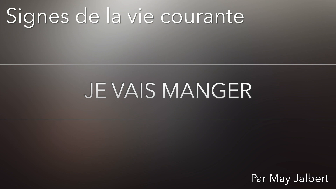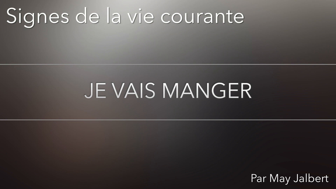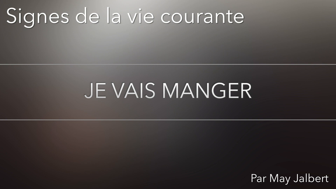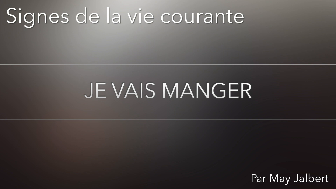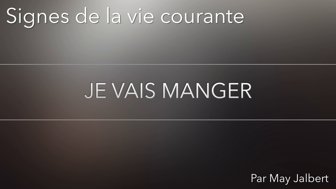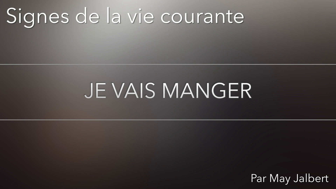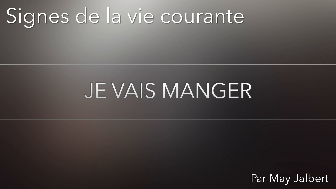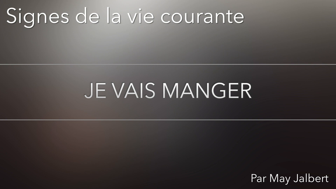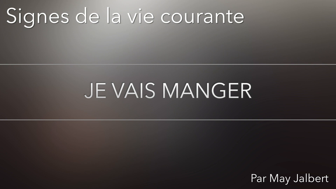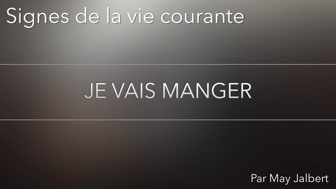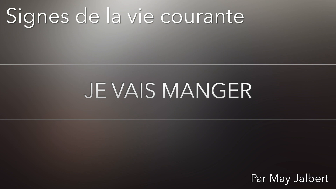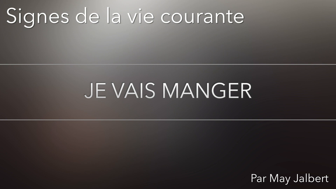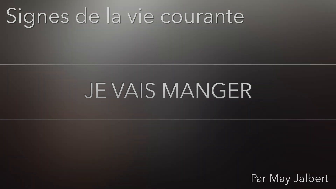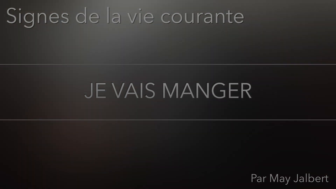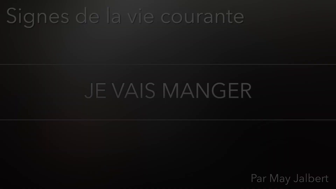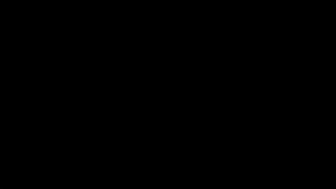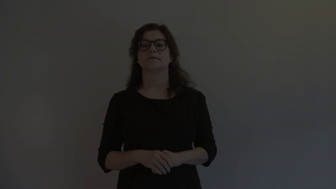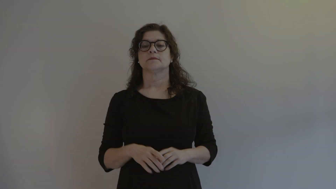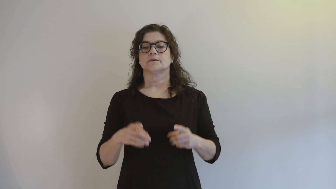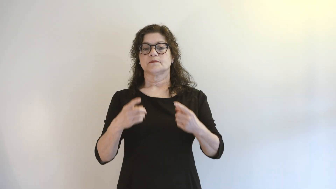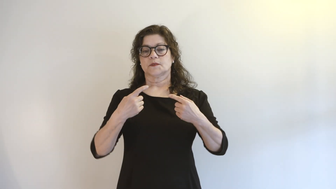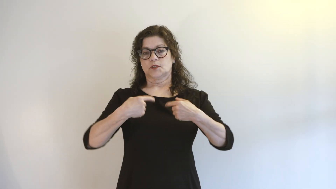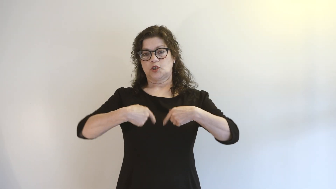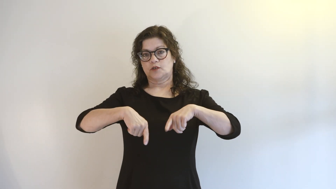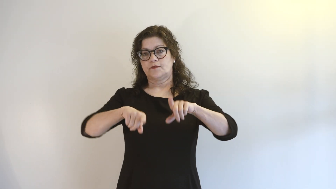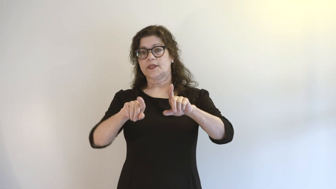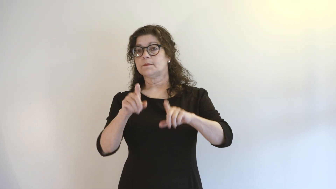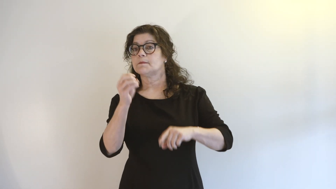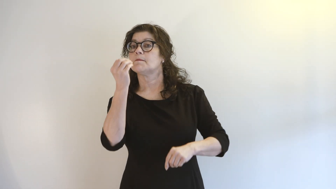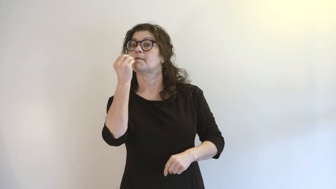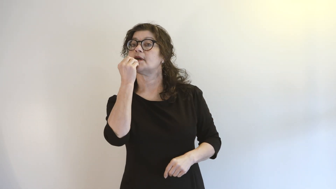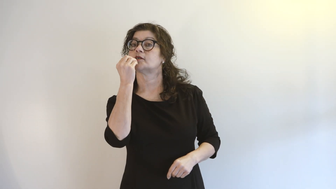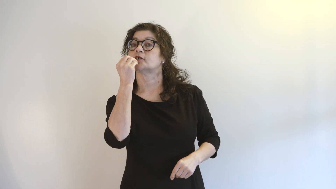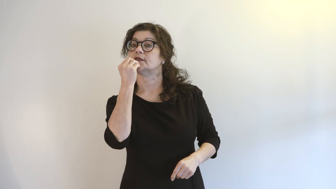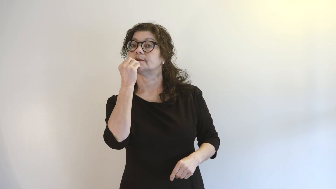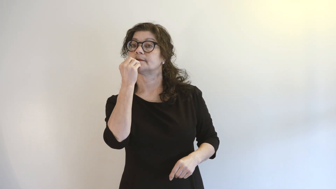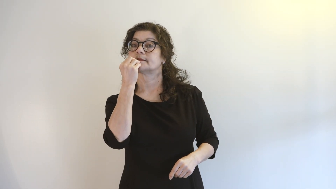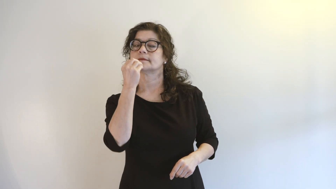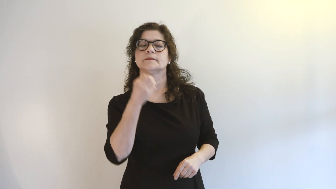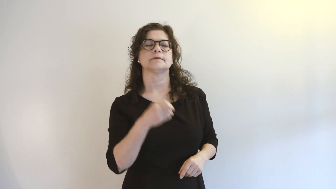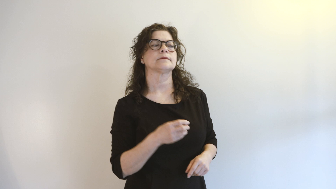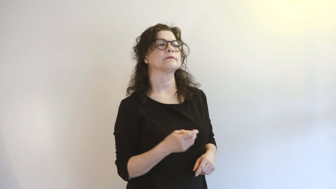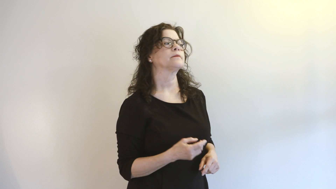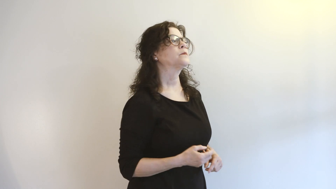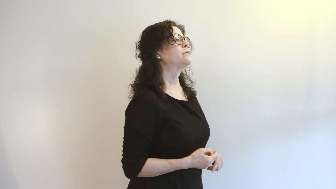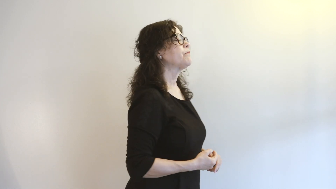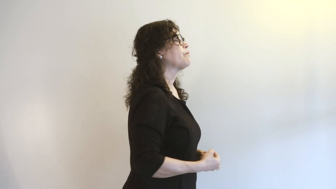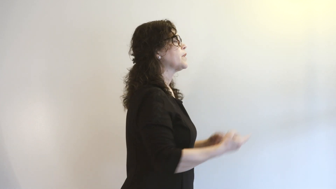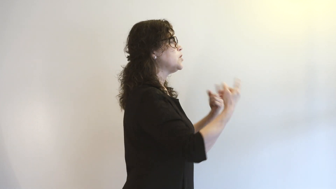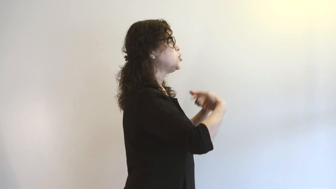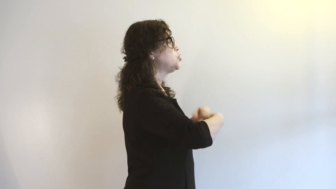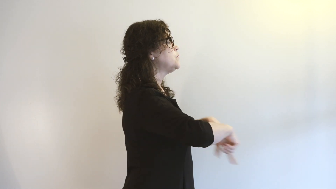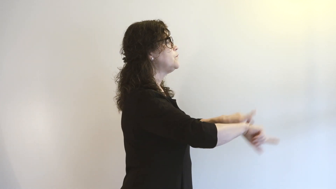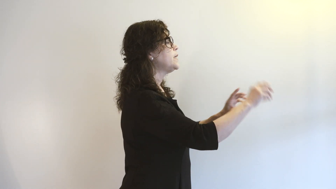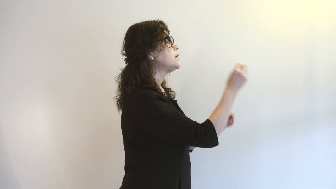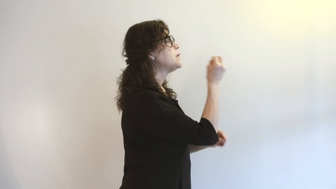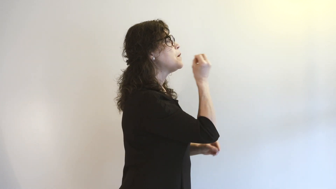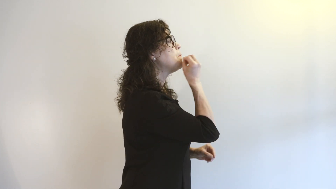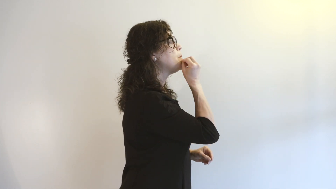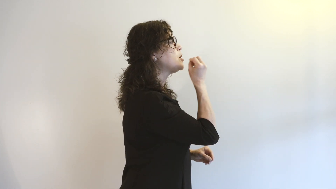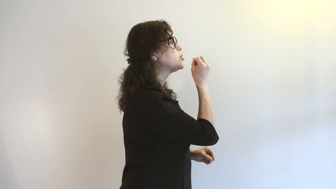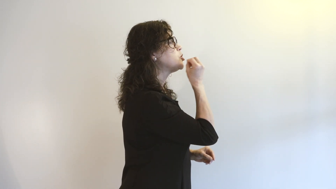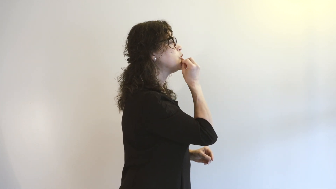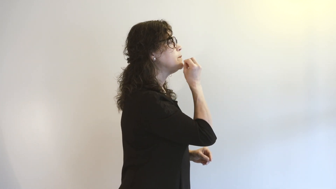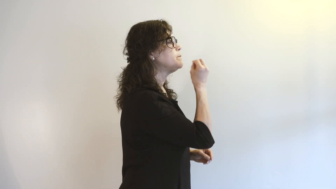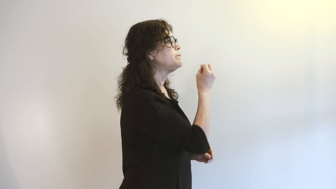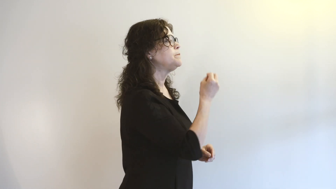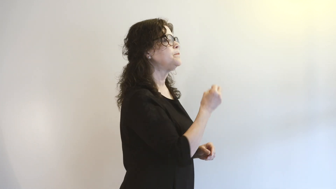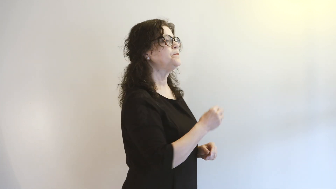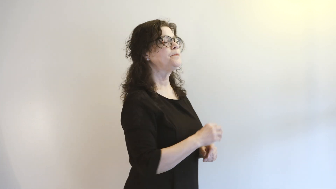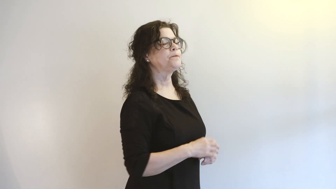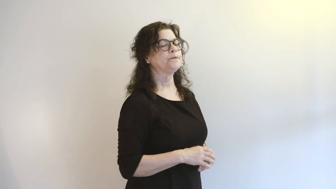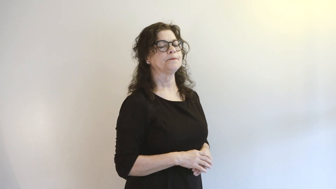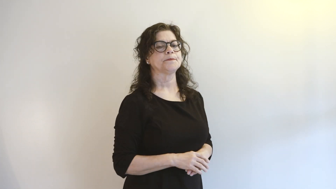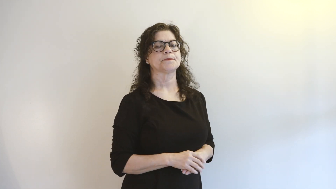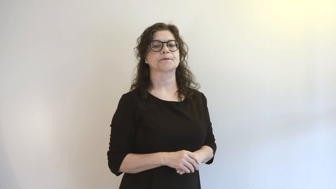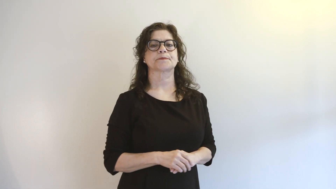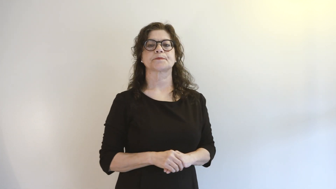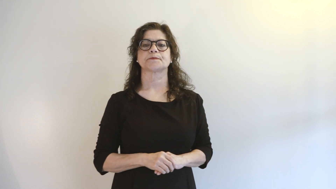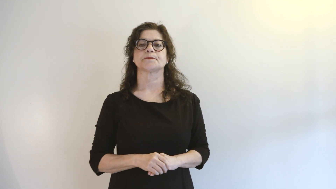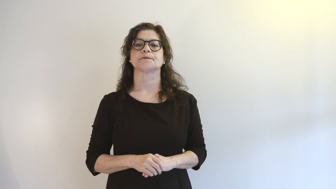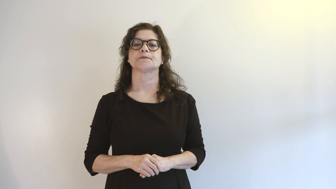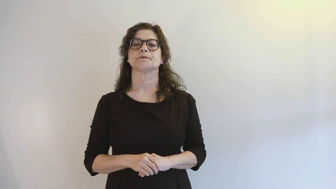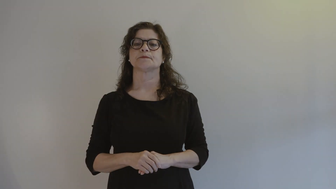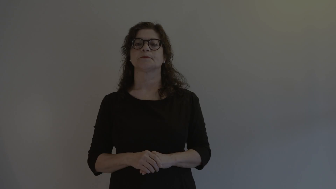Je vais manger